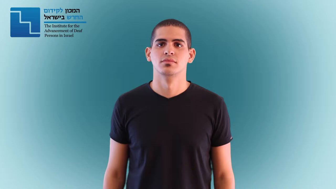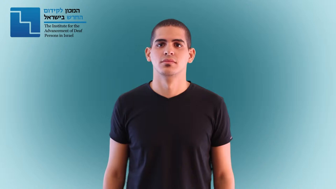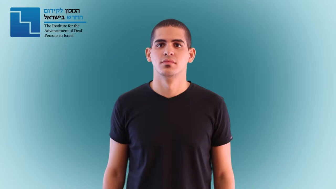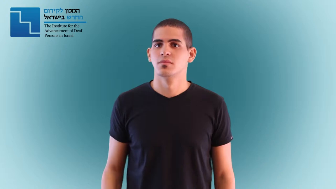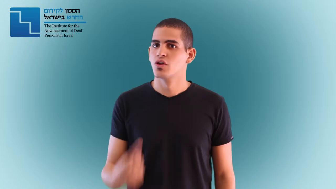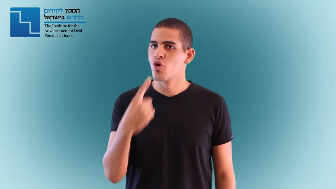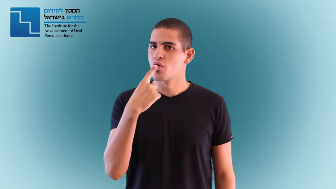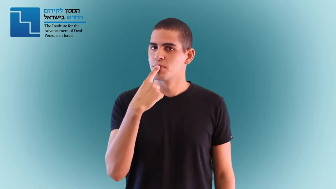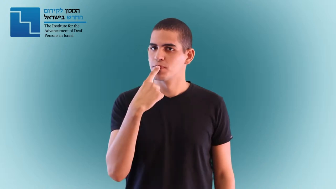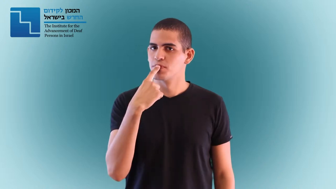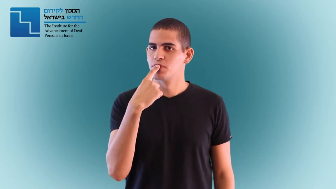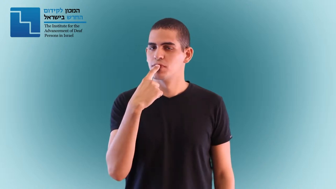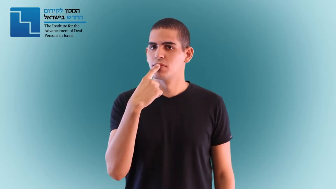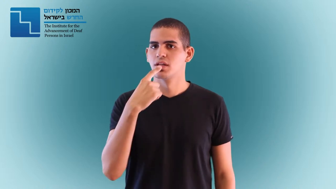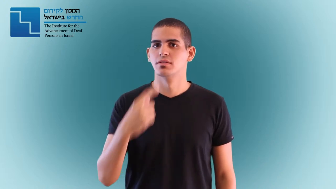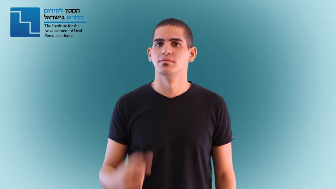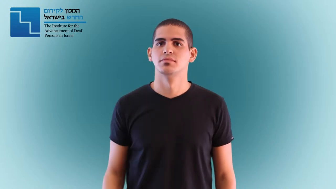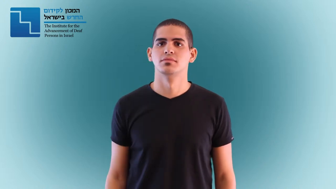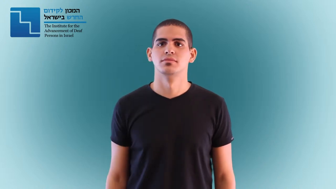מדחום